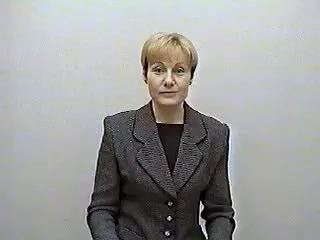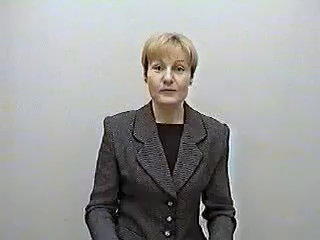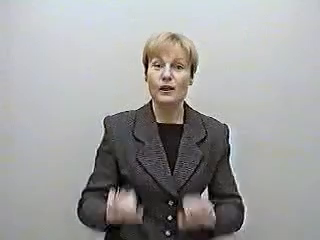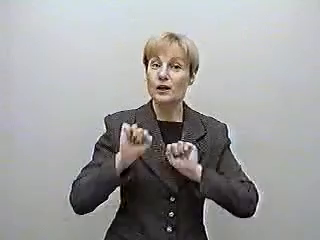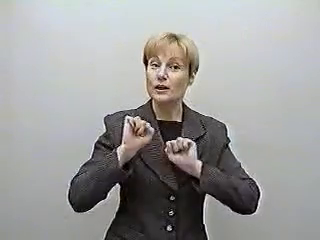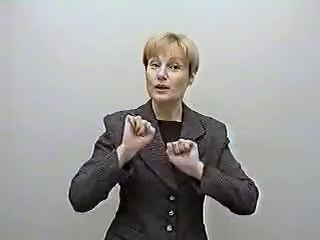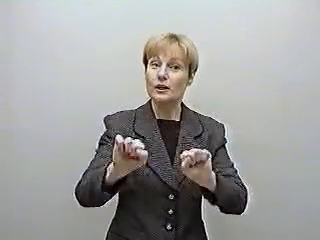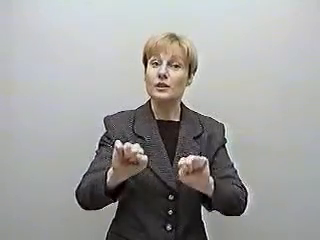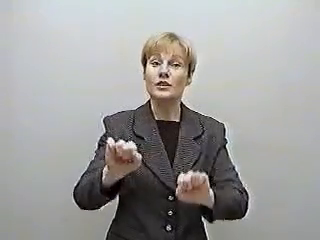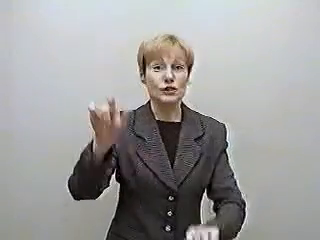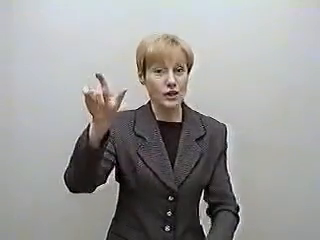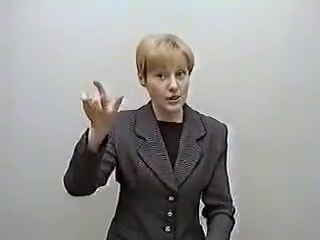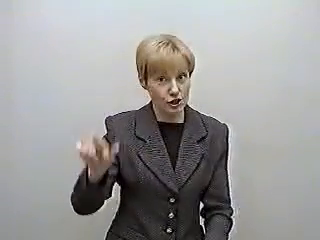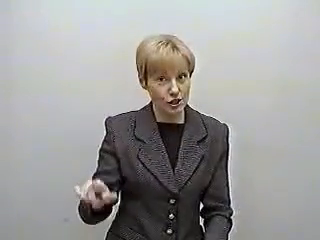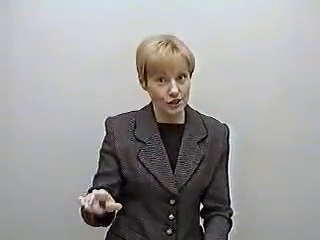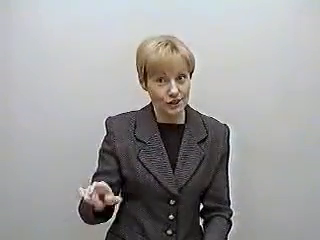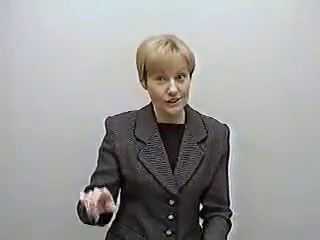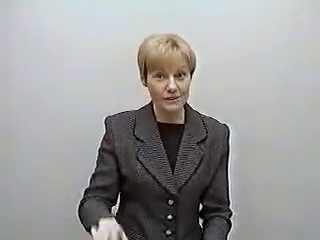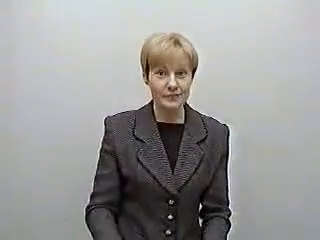защитник